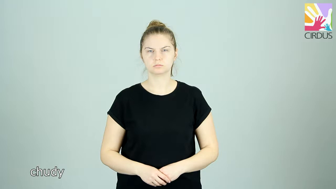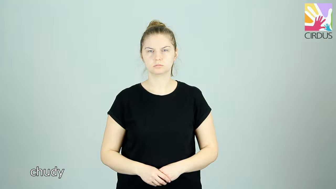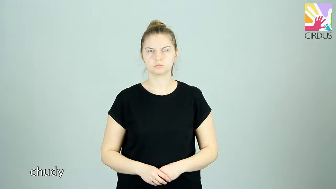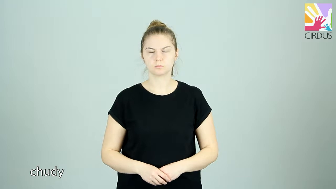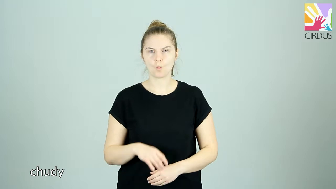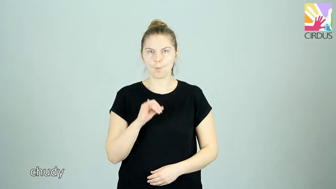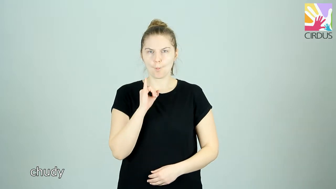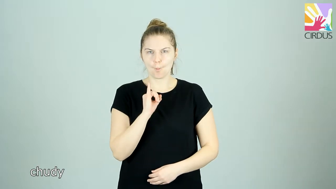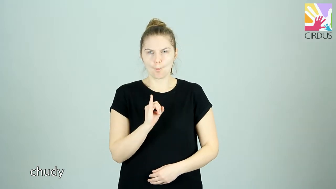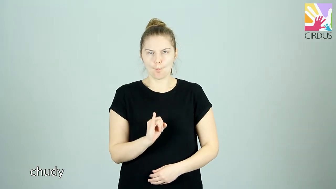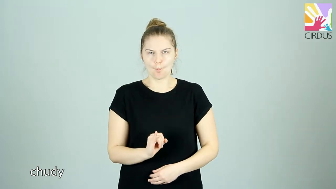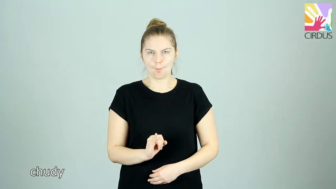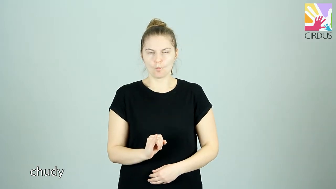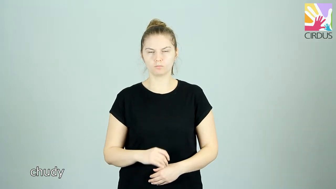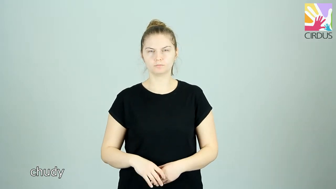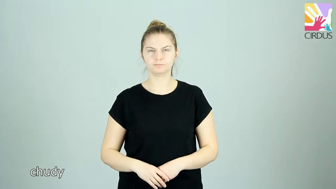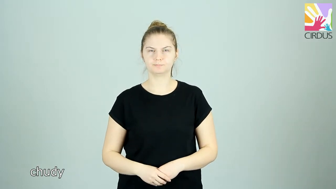chudy